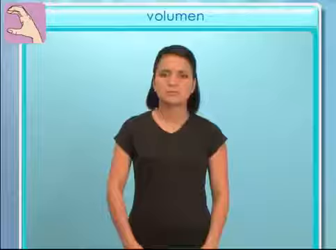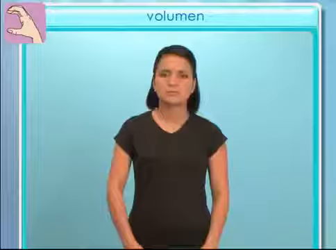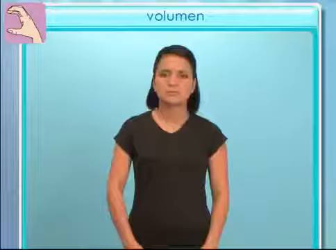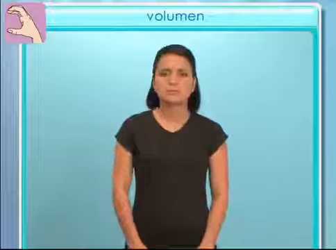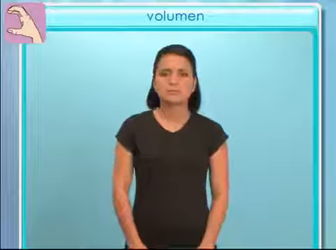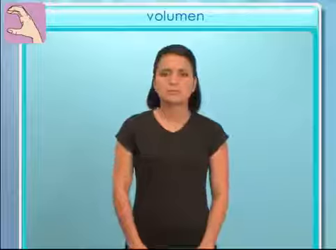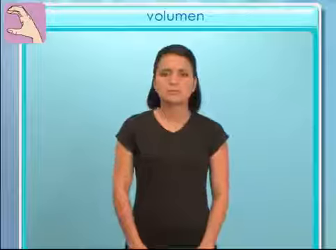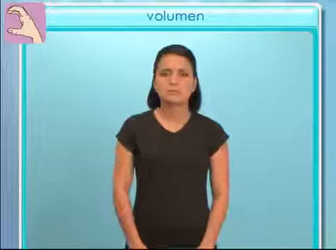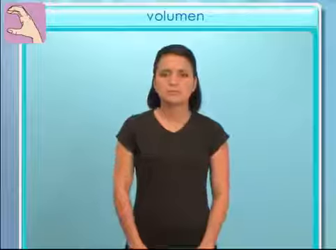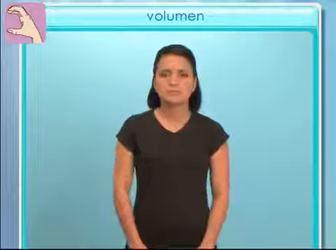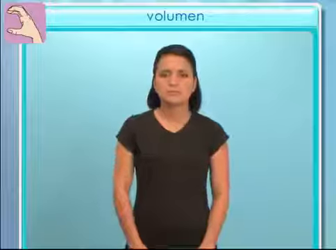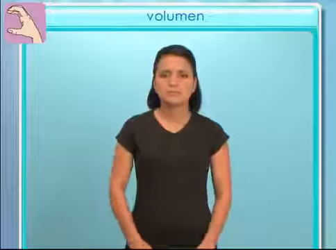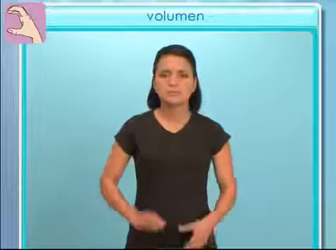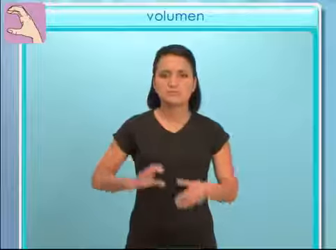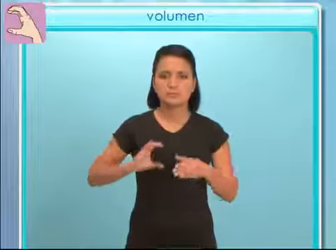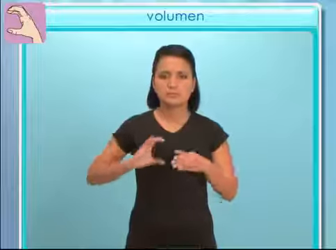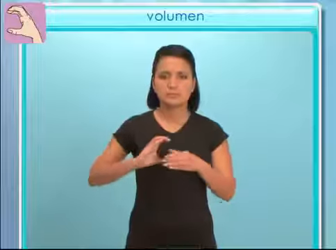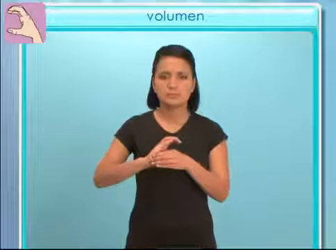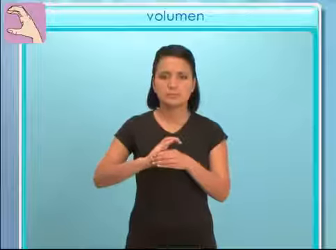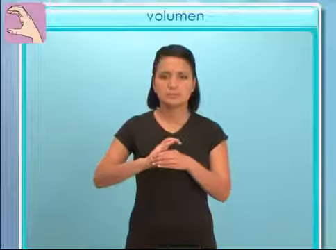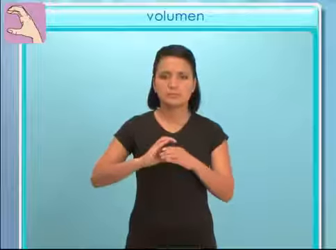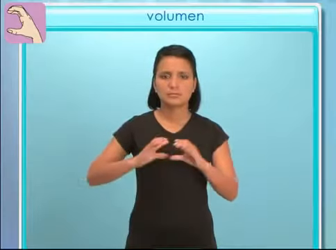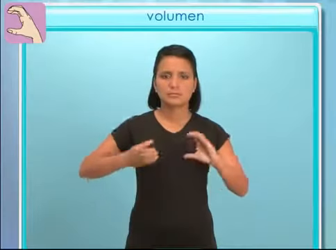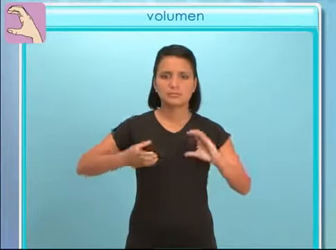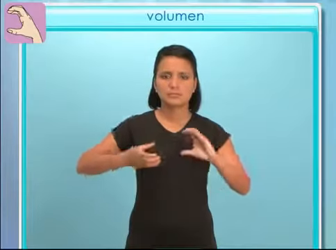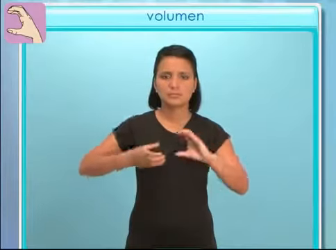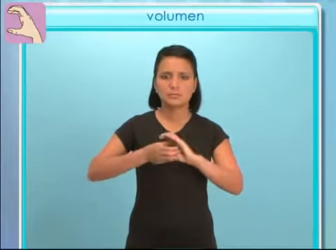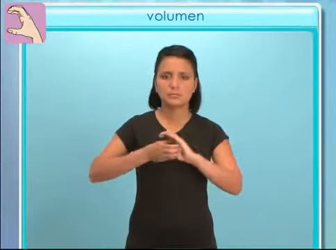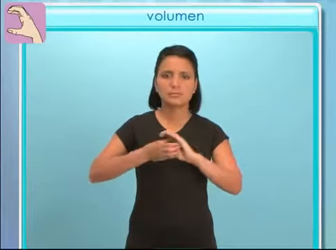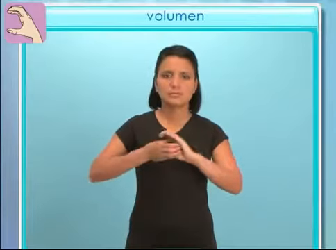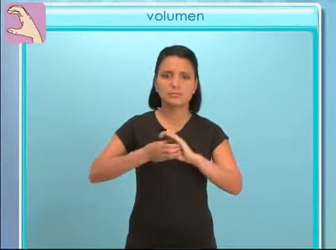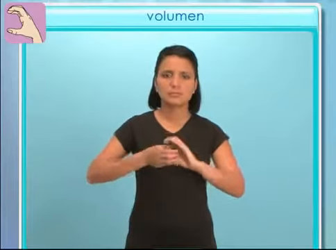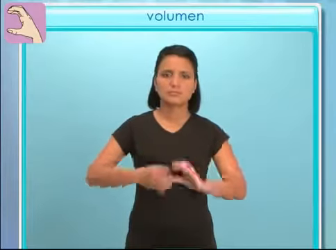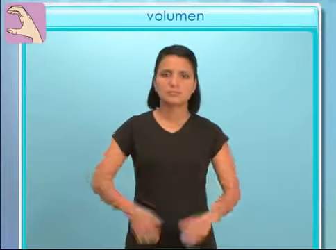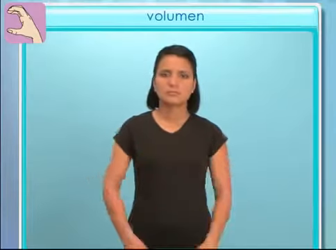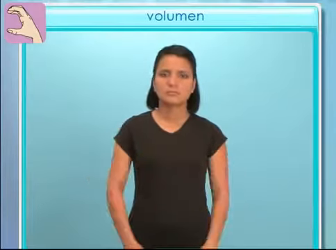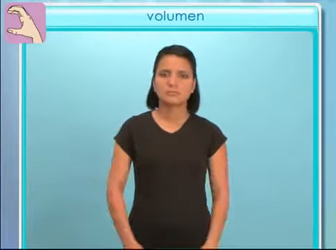VOLUMEN